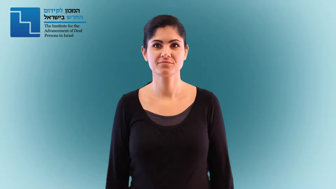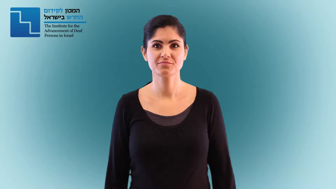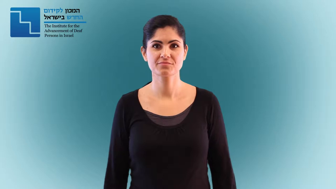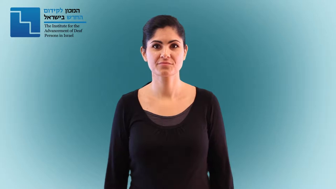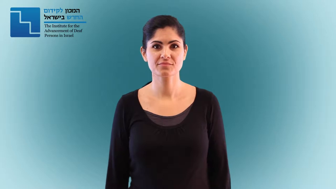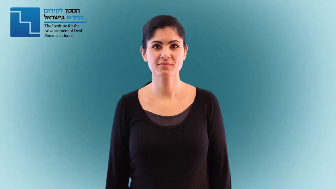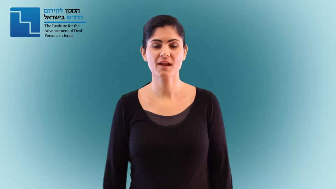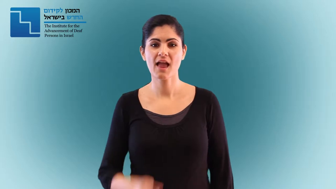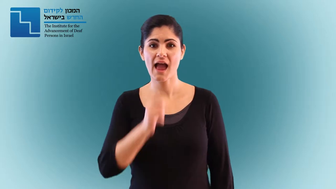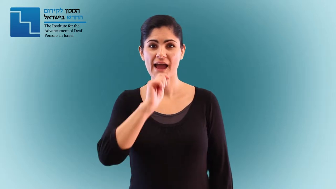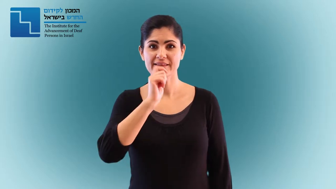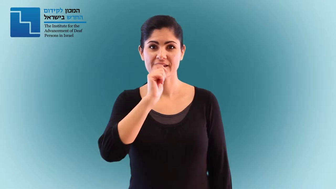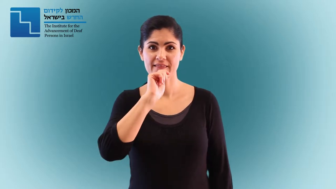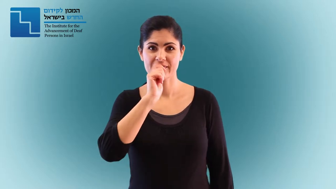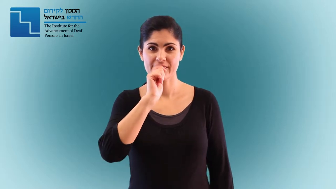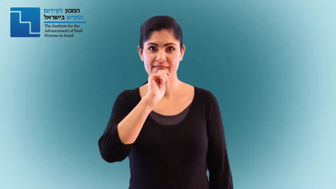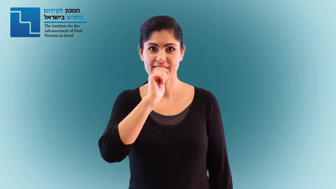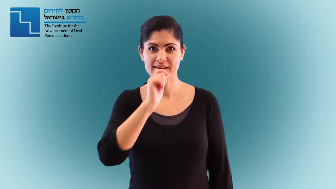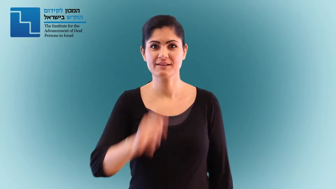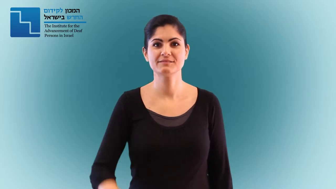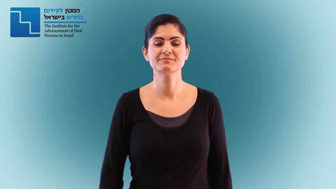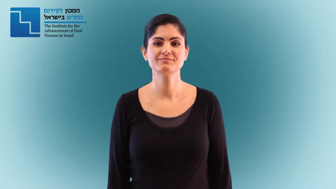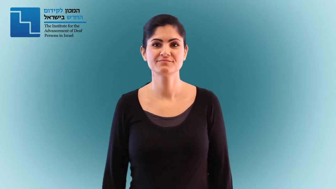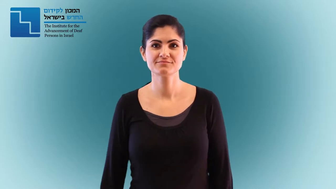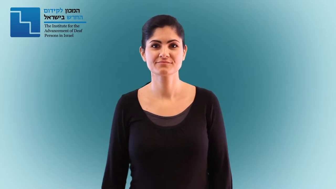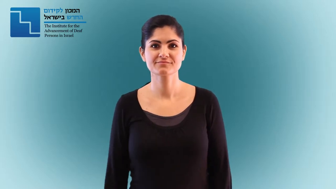ארטיק (קרחון / שלגון)